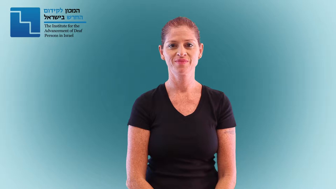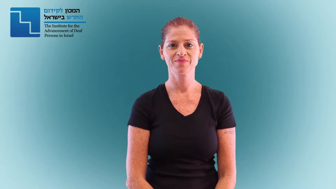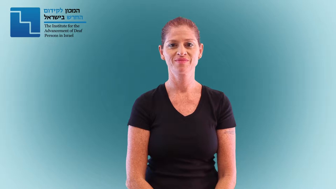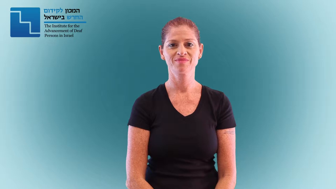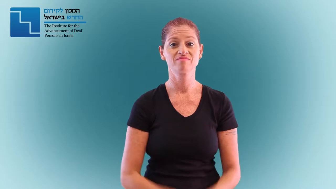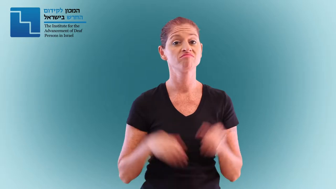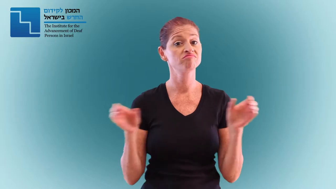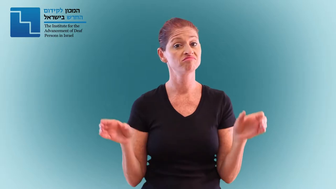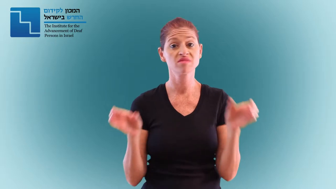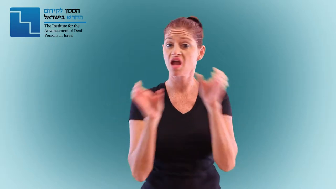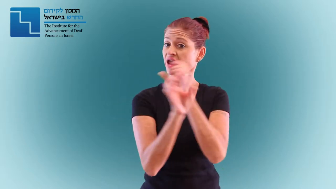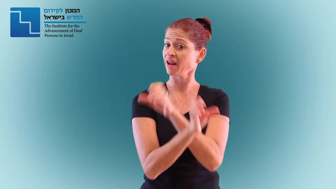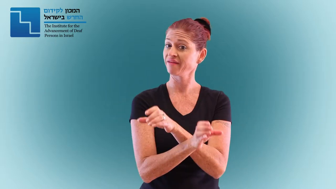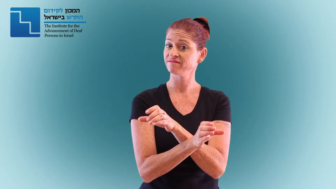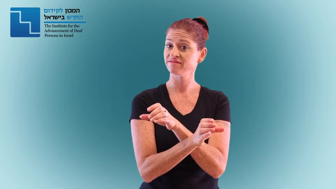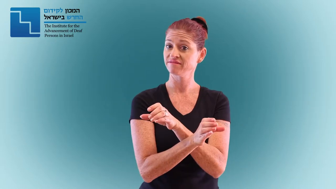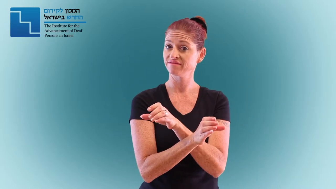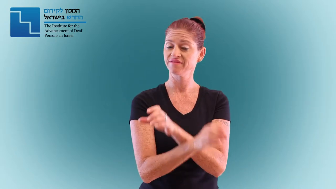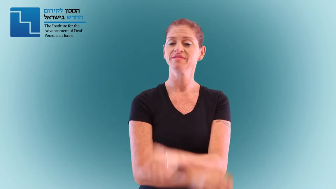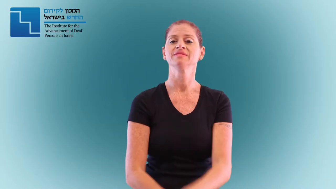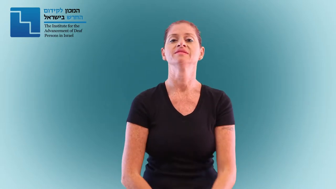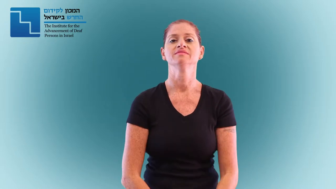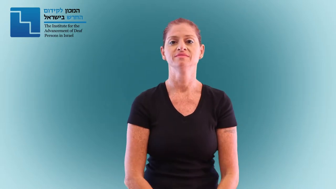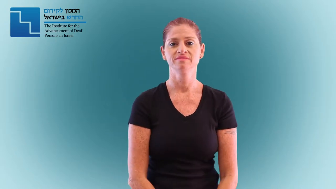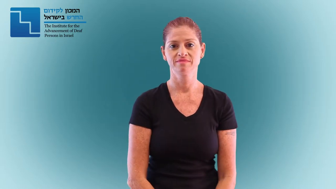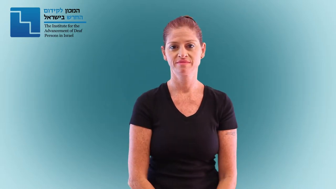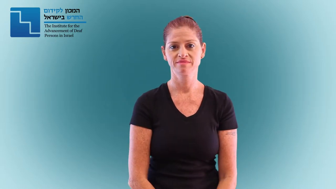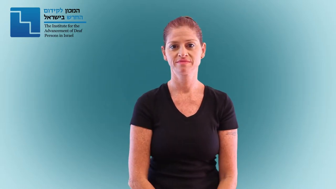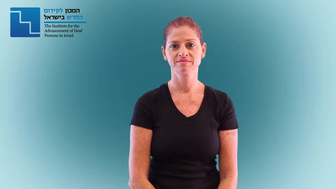להחליף